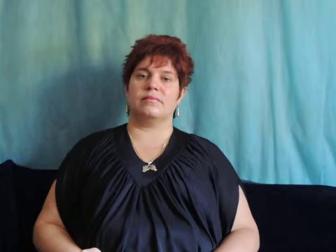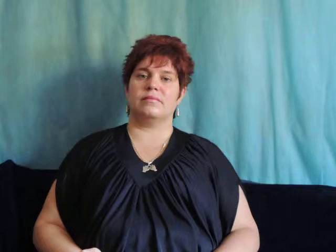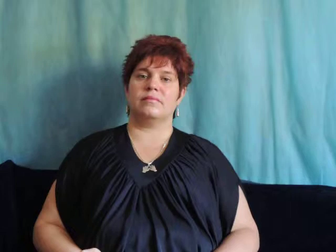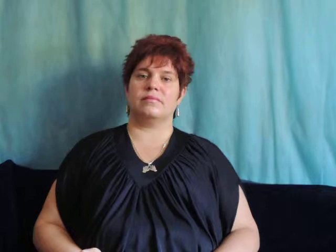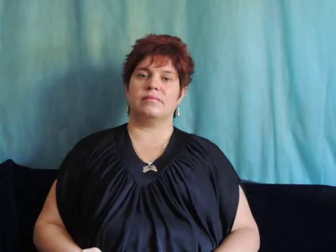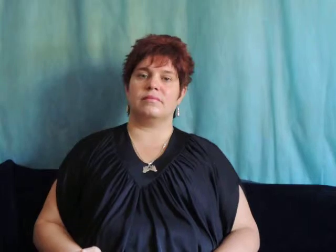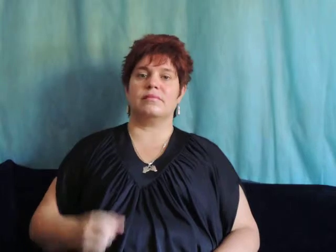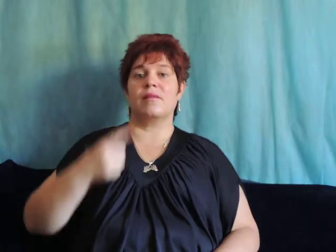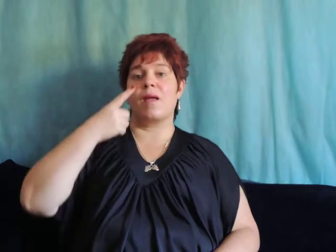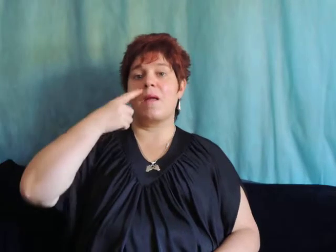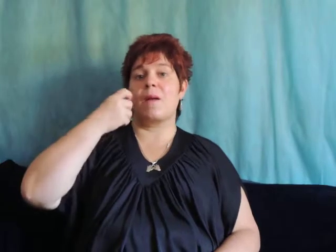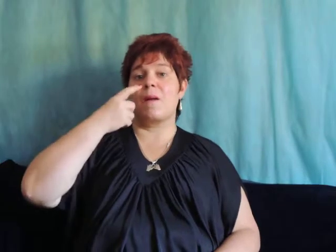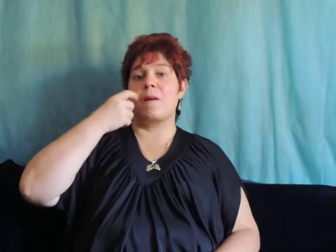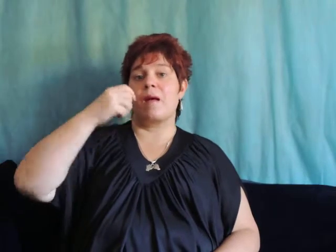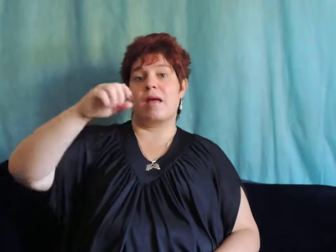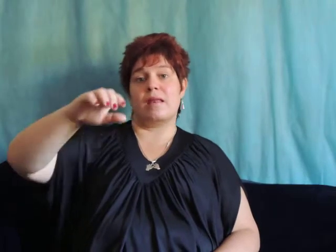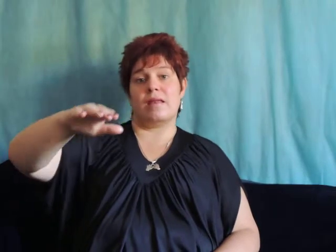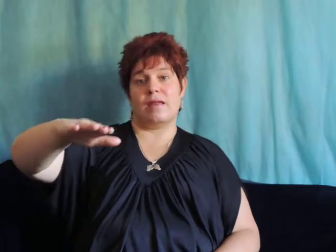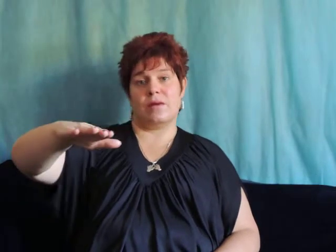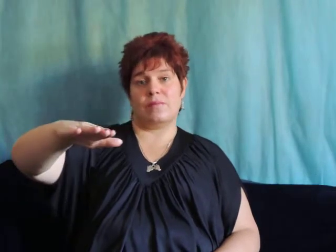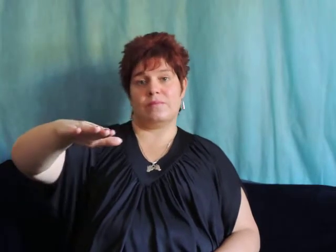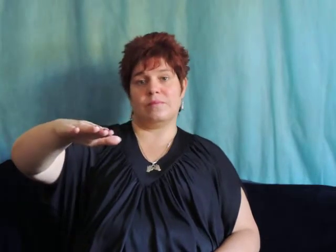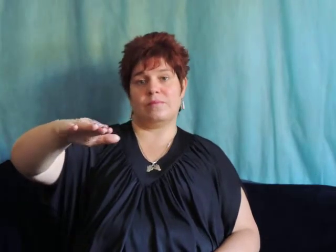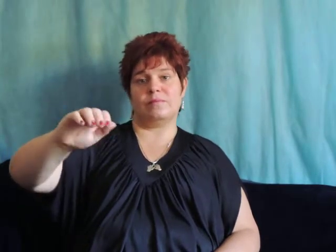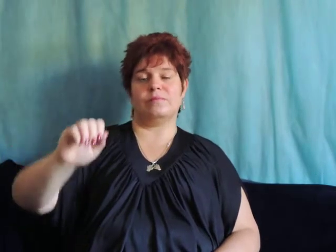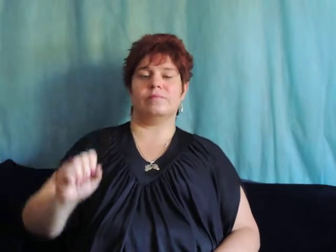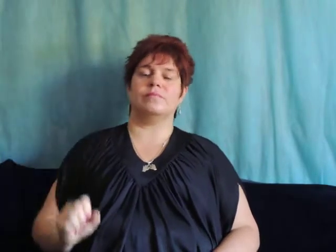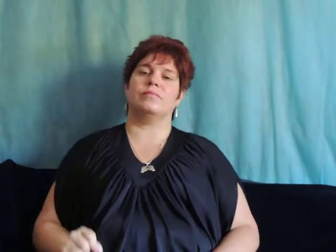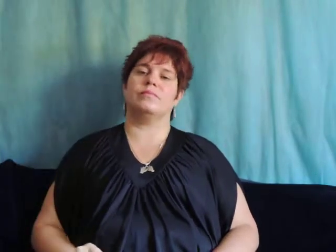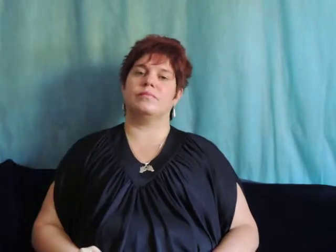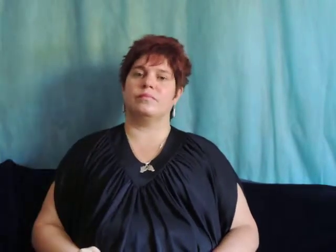Niño